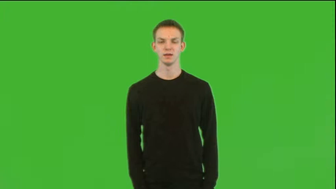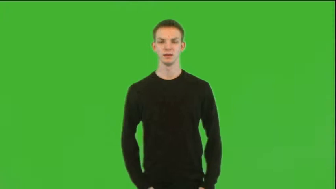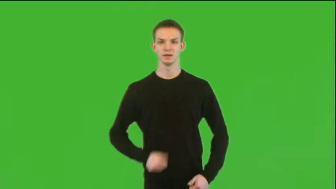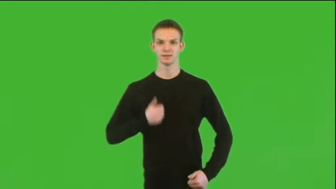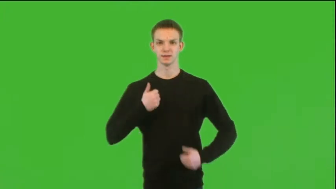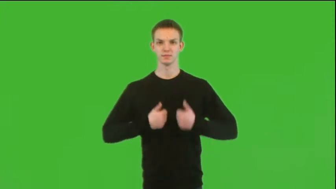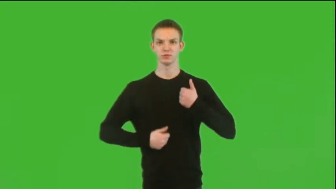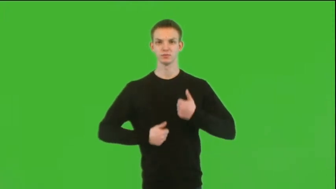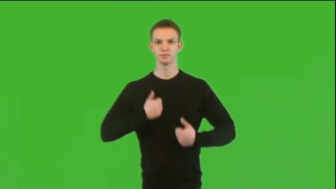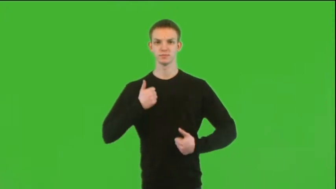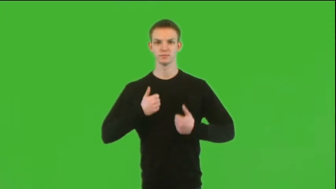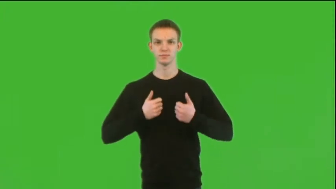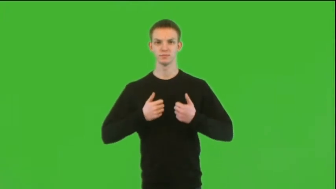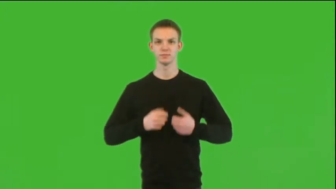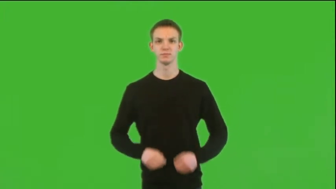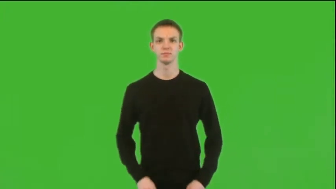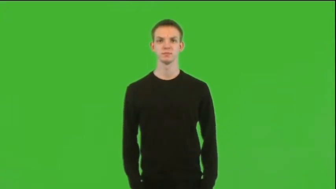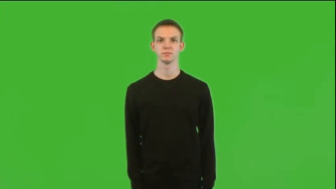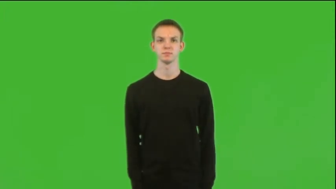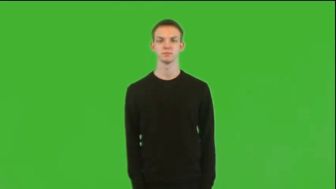zawód